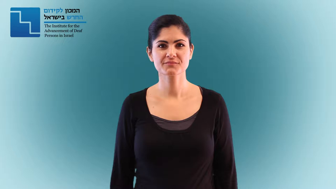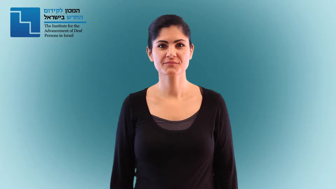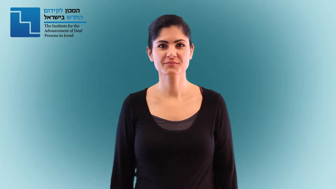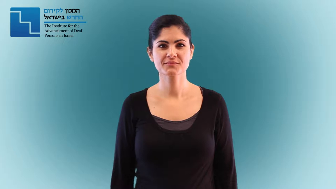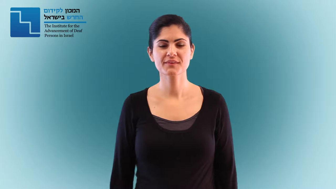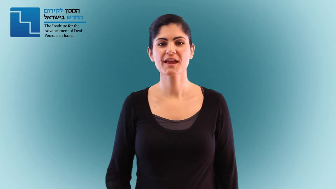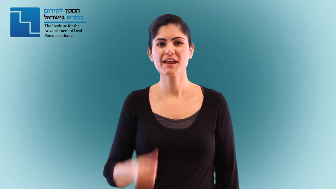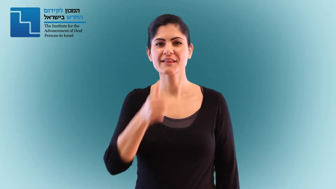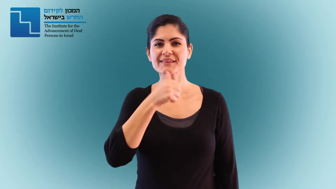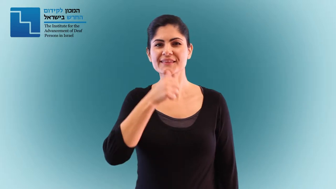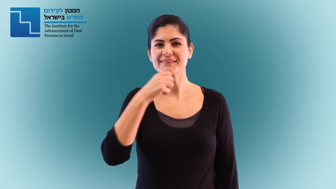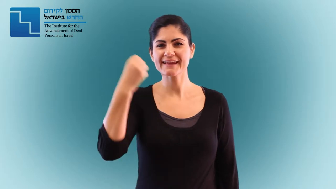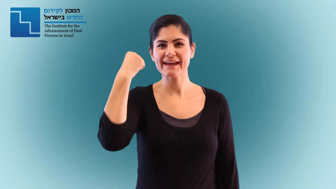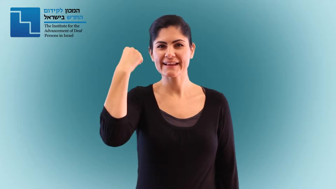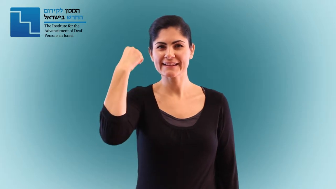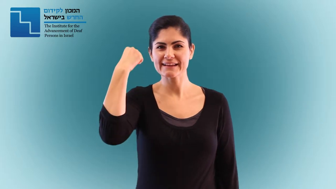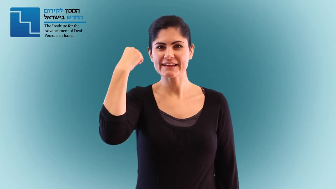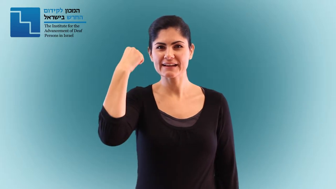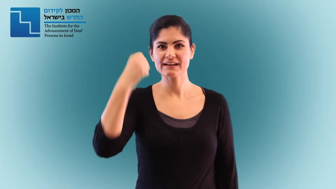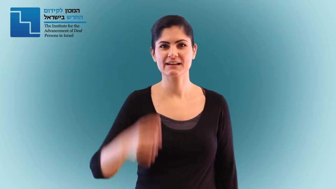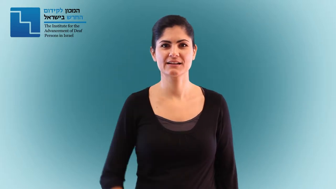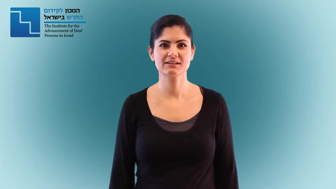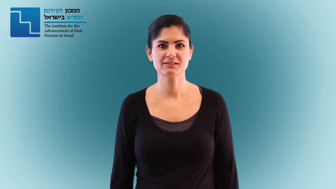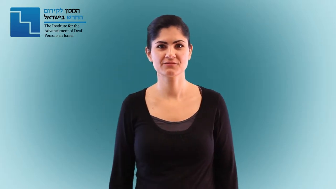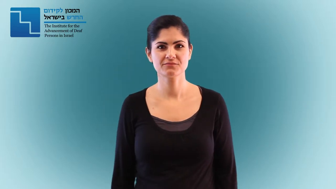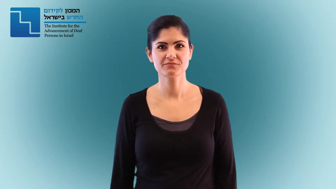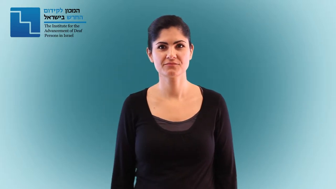תרד